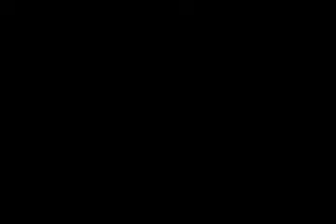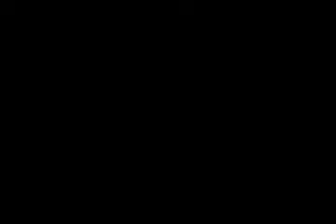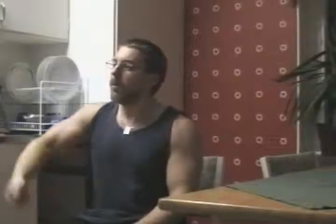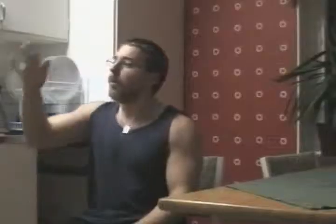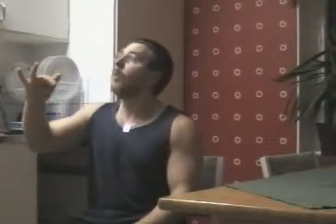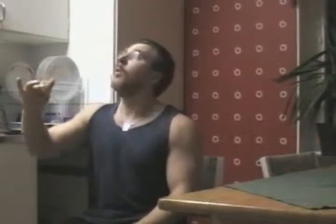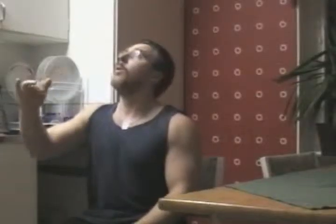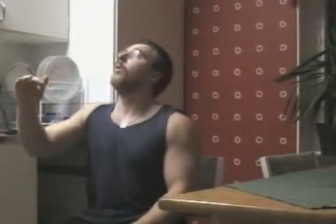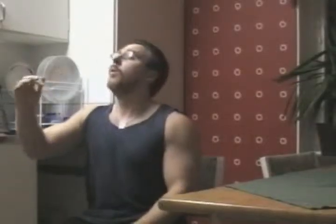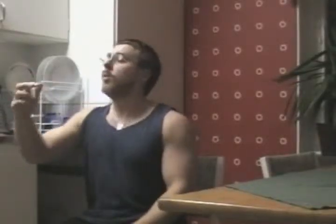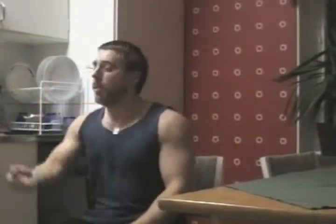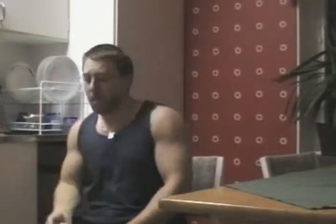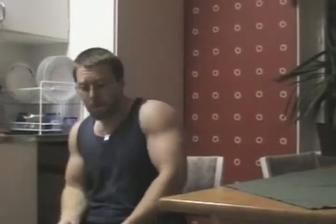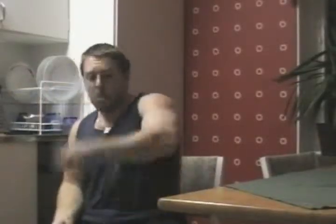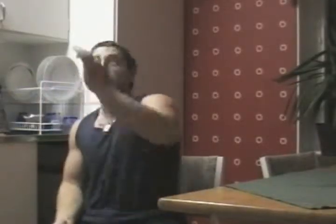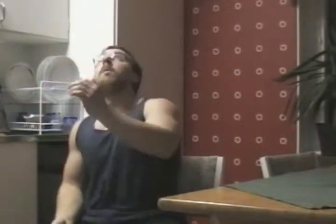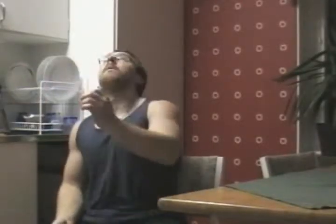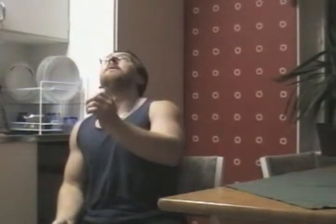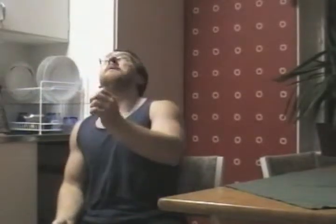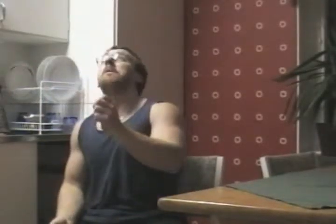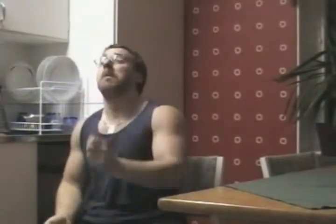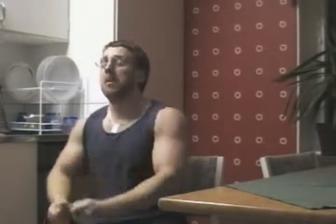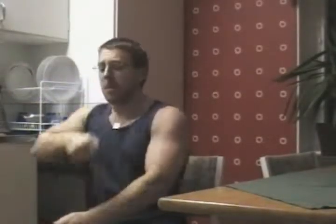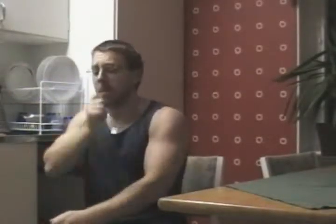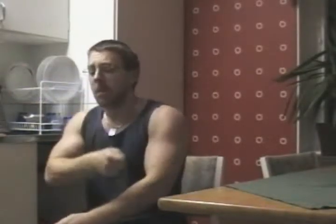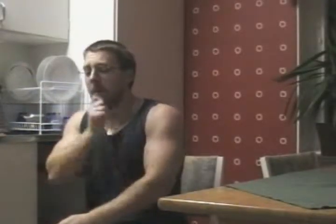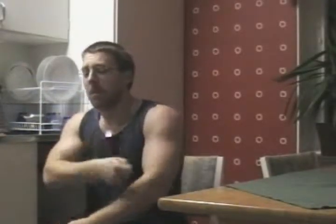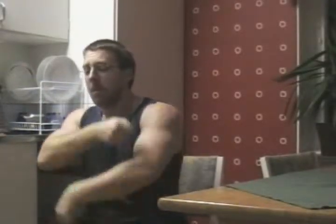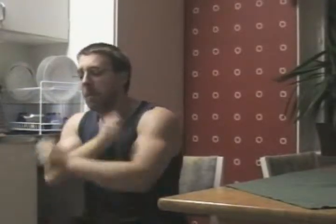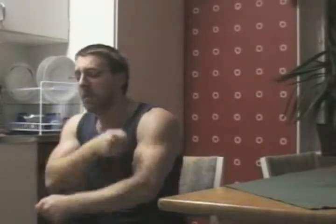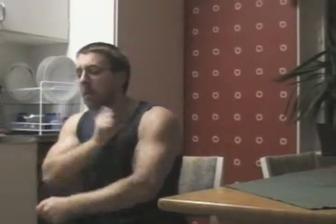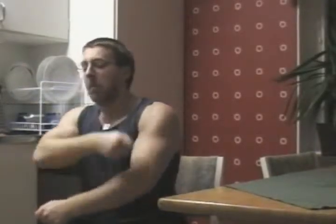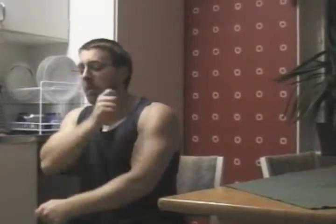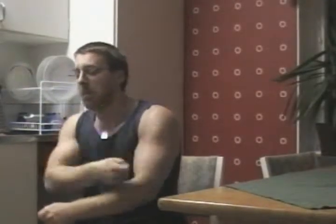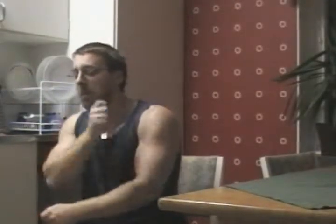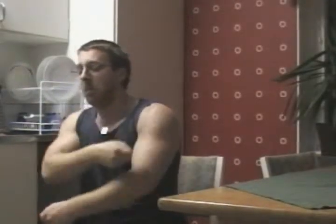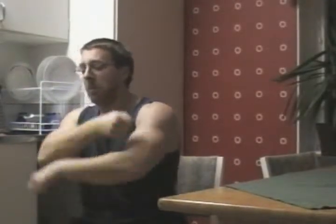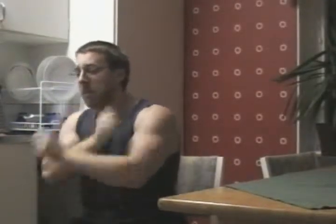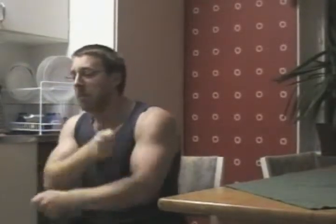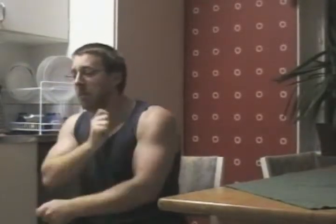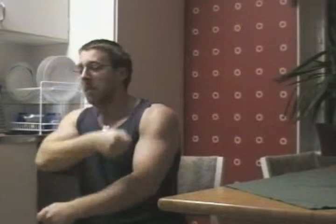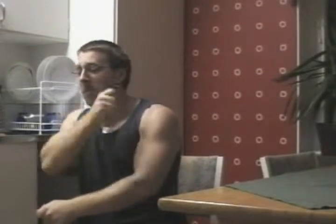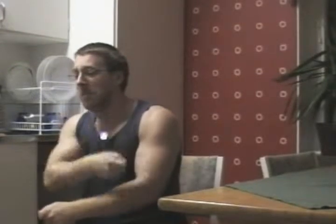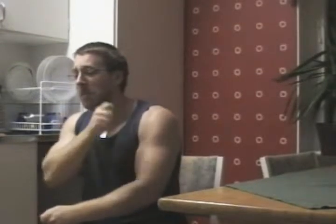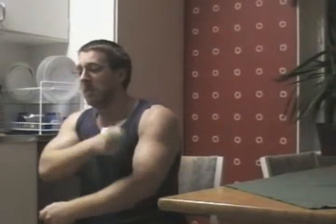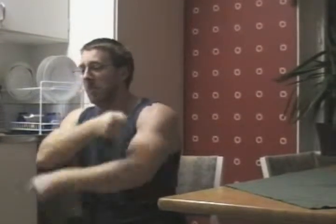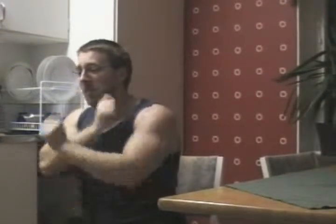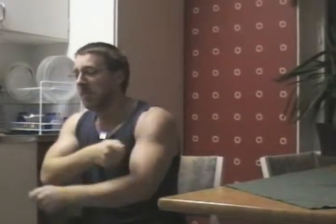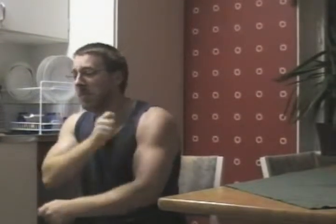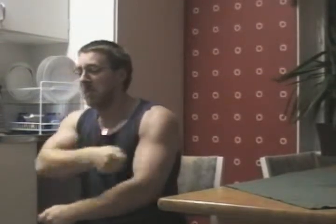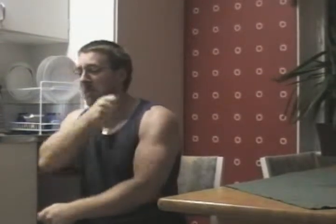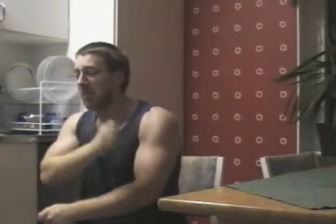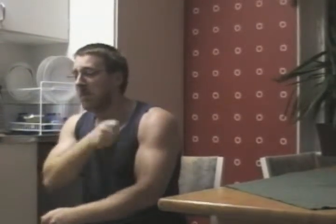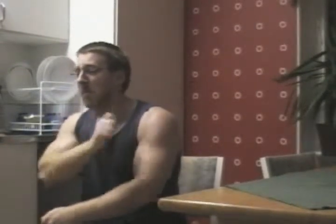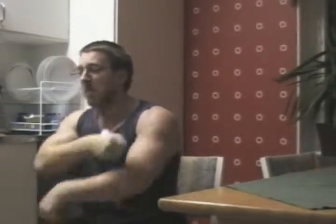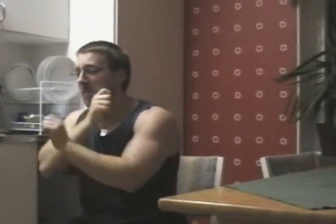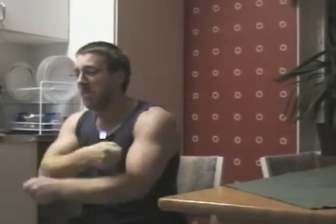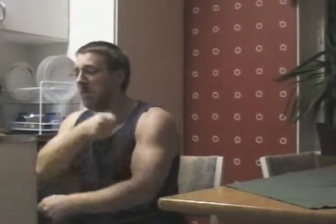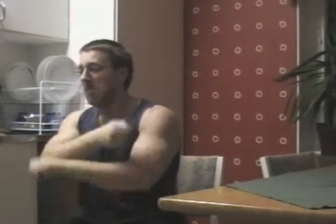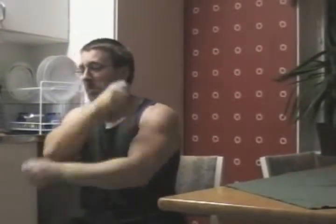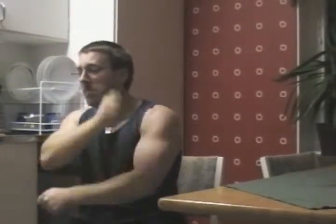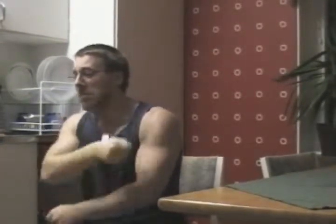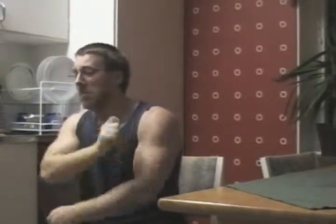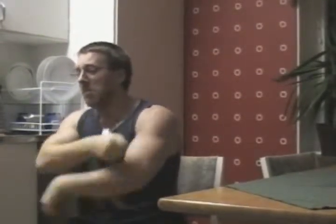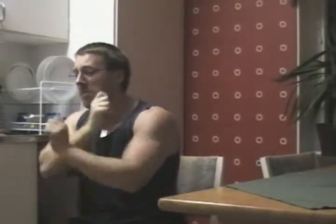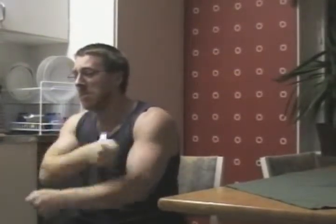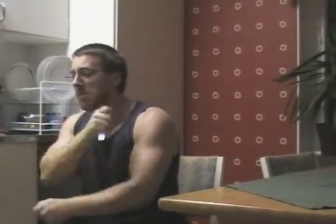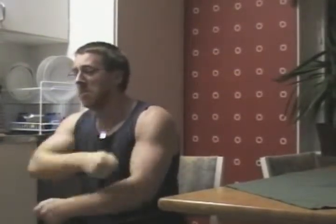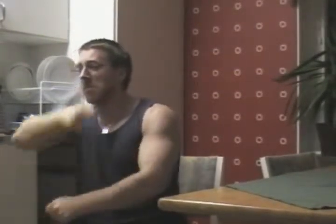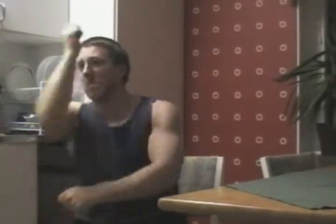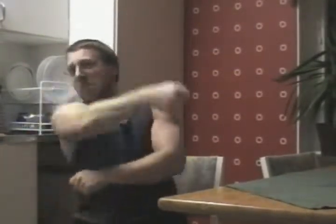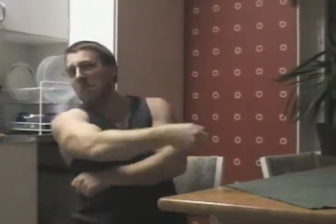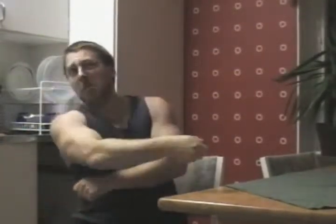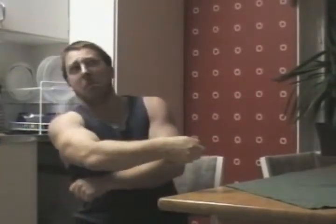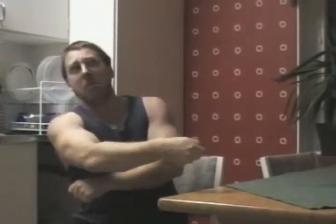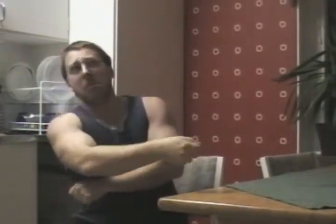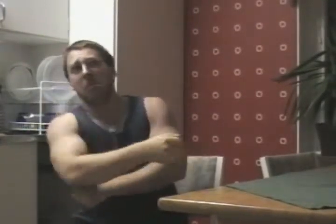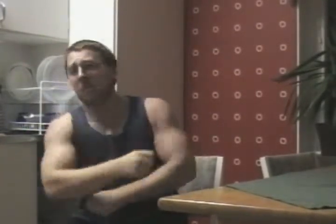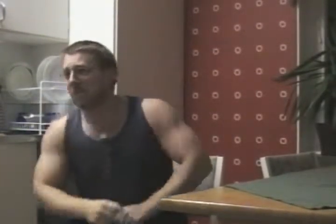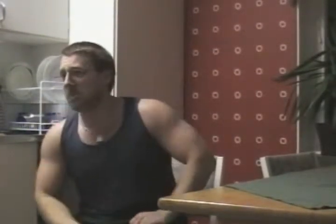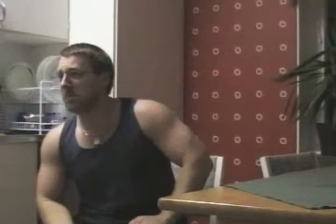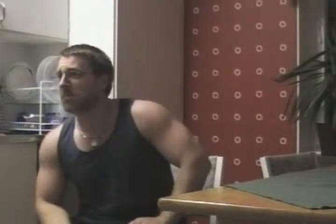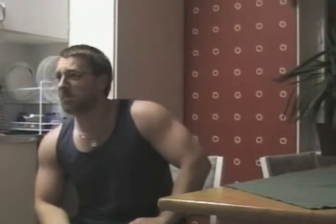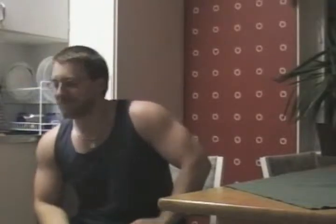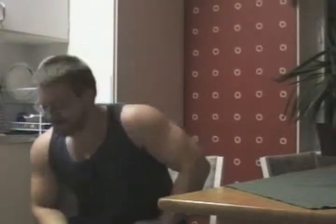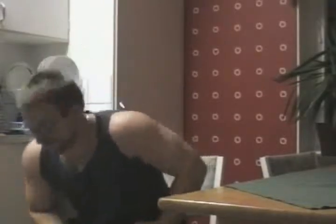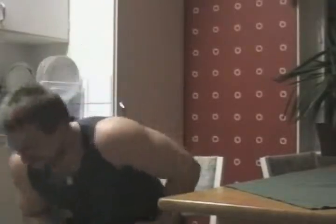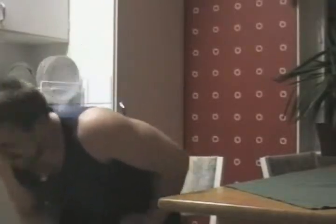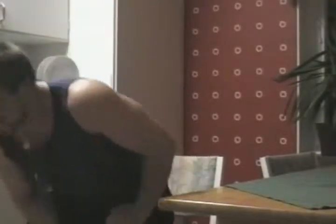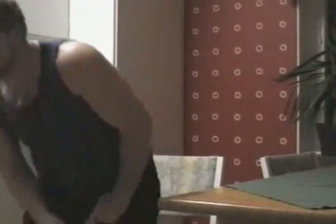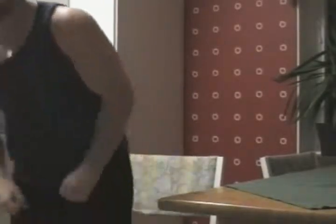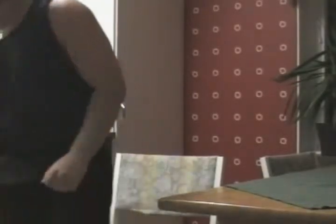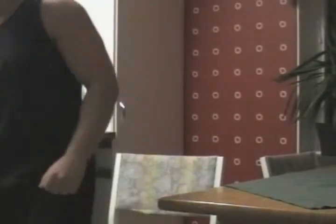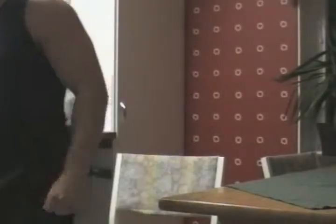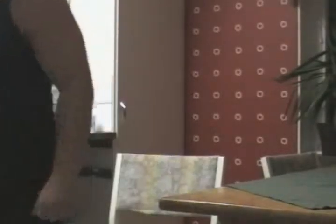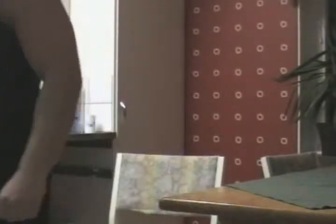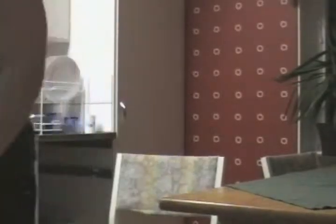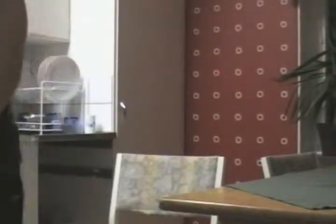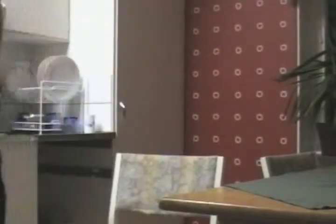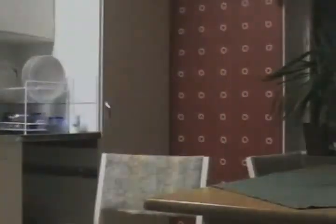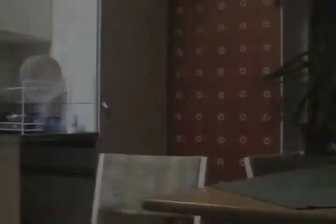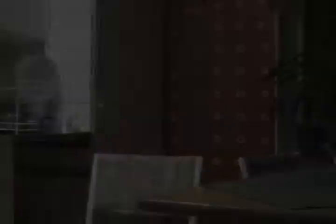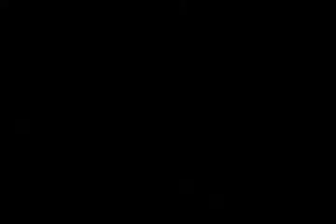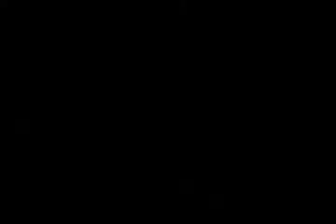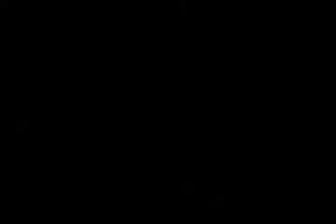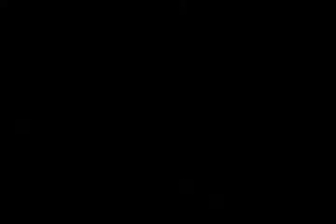Trumslagaren